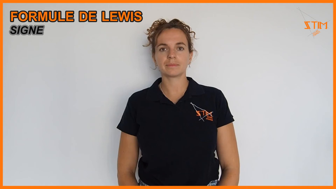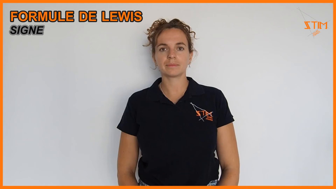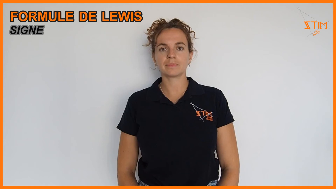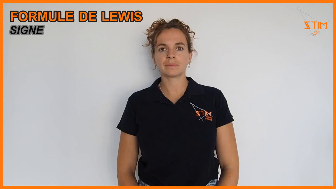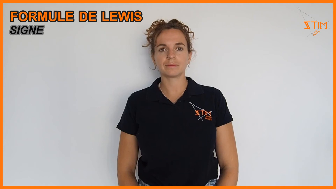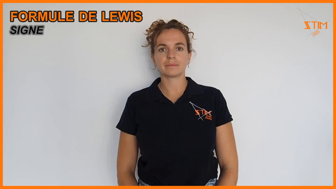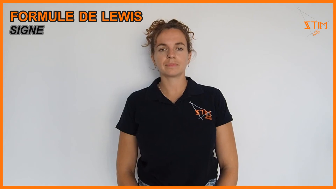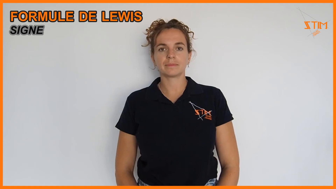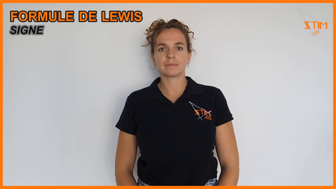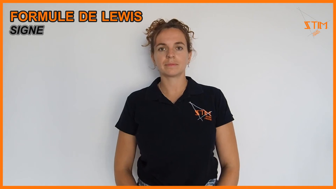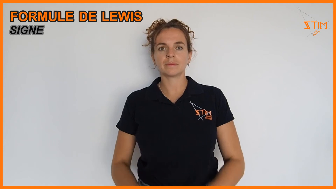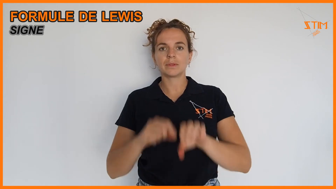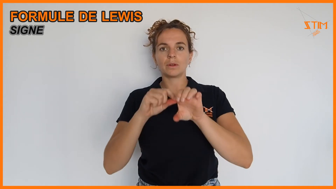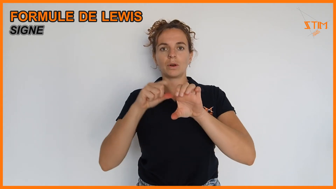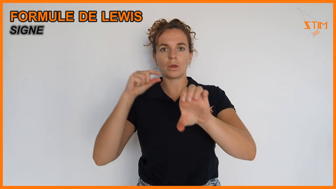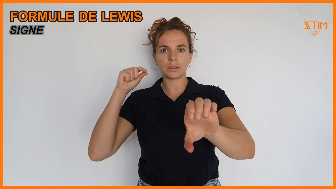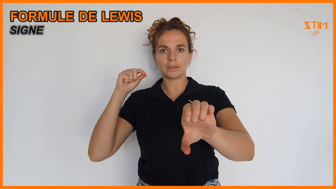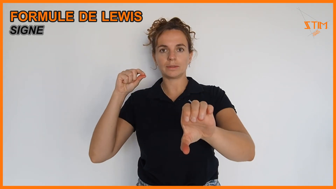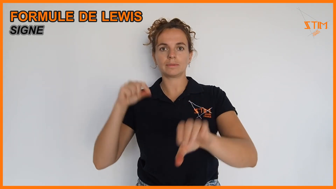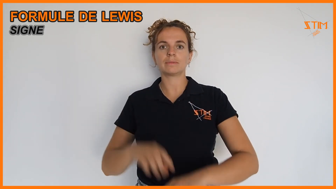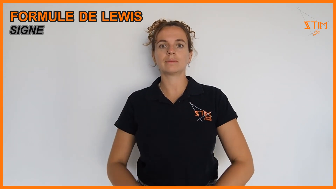Formule de Lewis